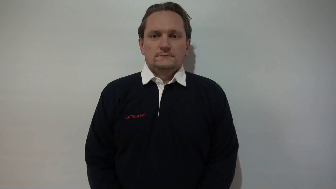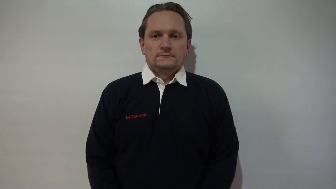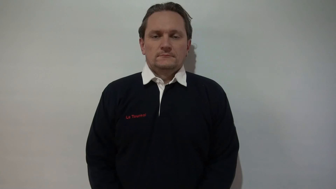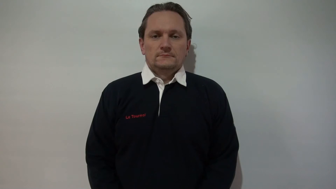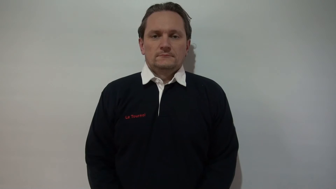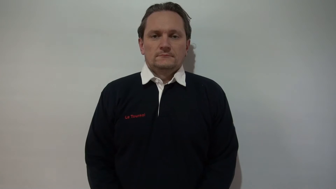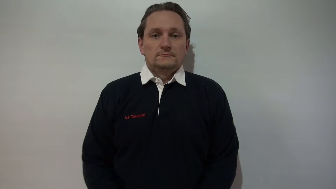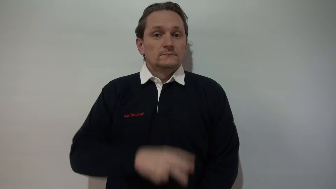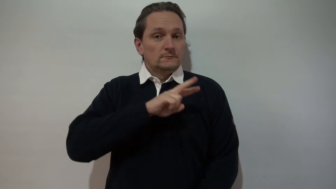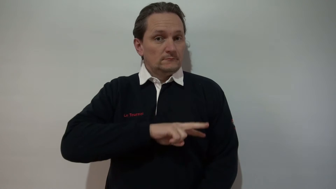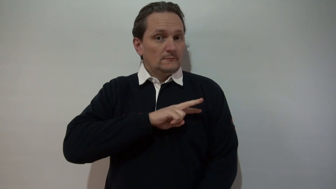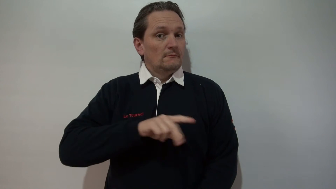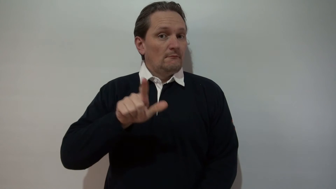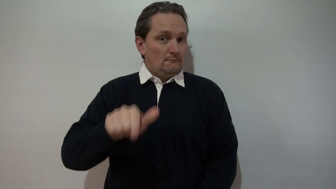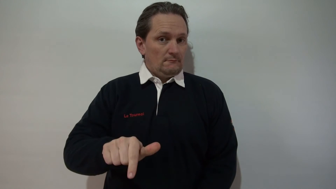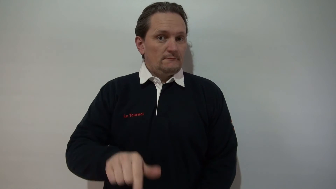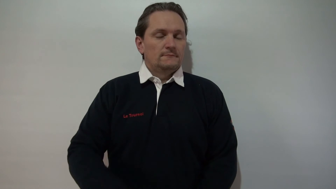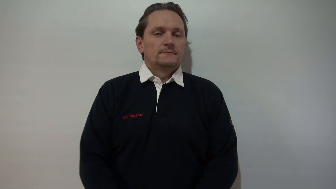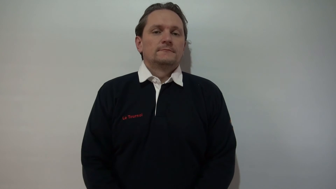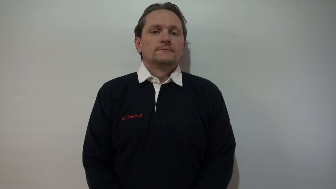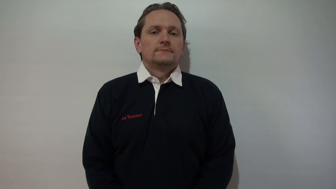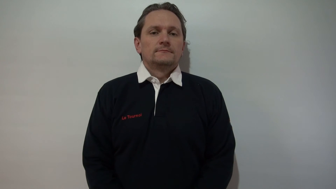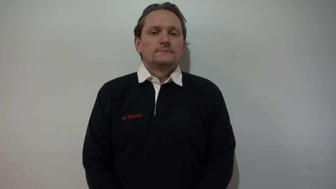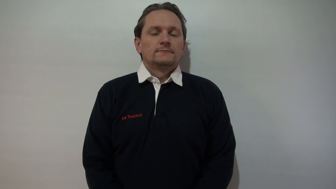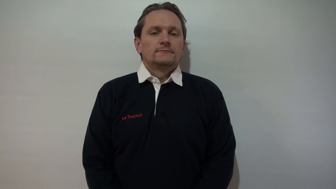Assuré